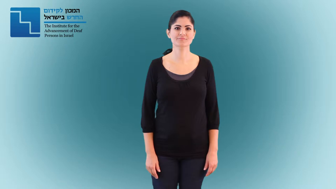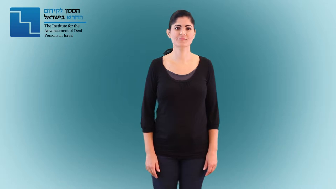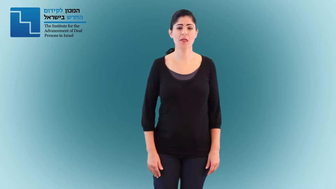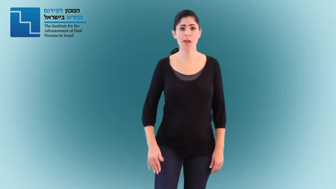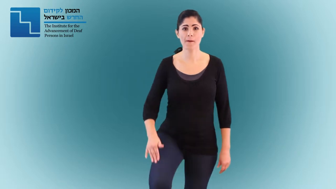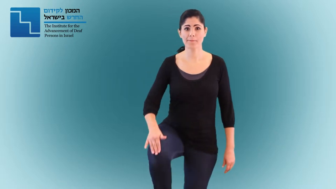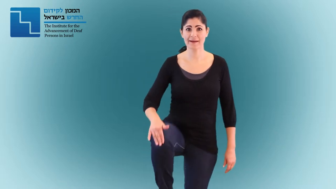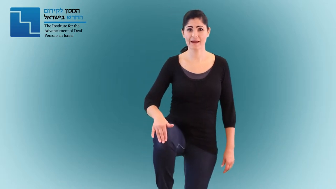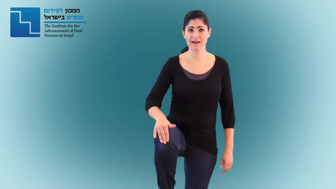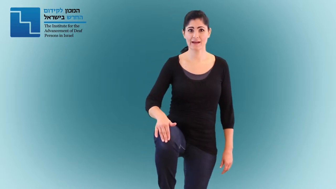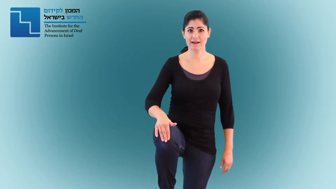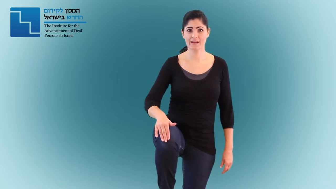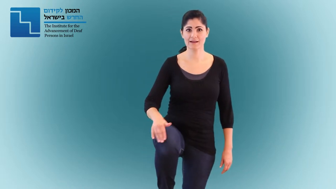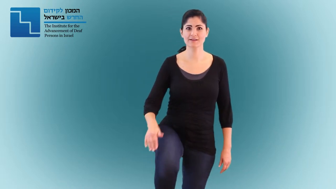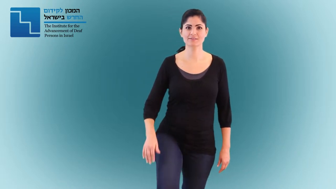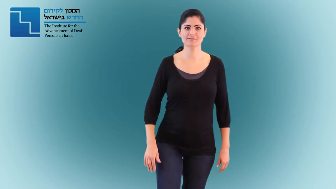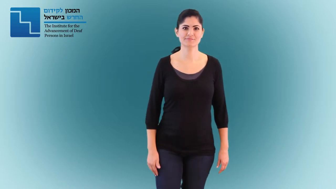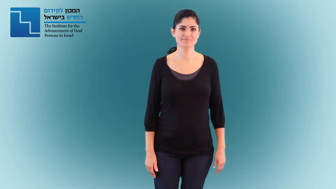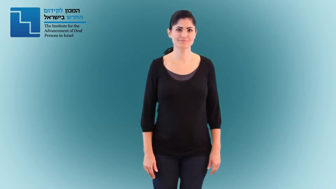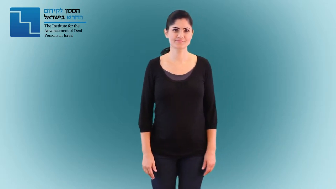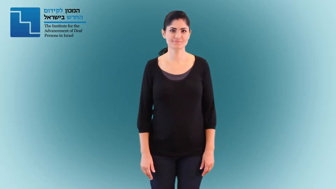ברך